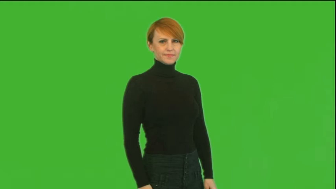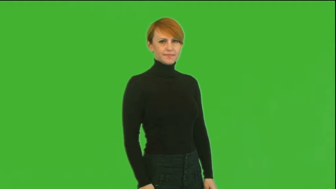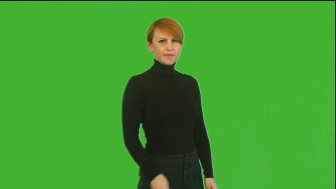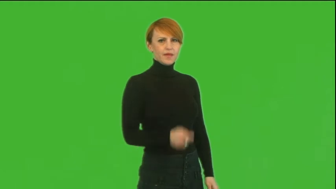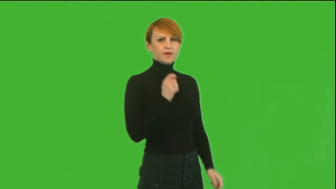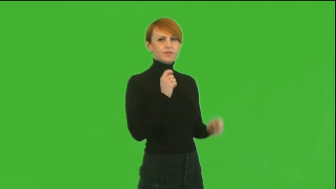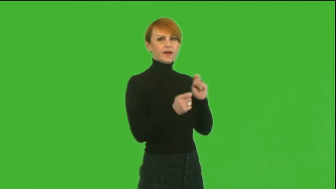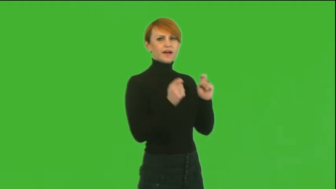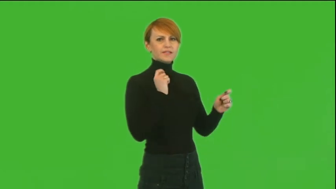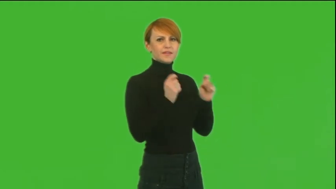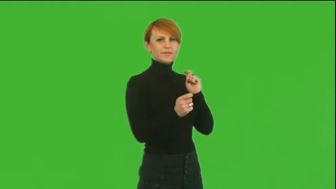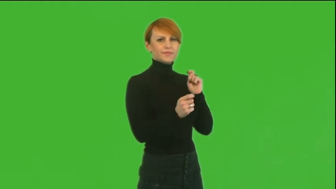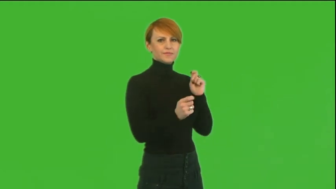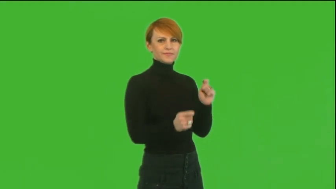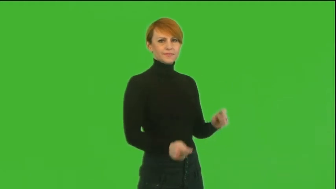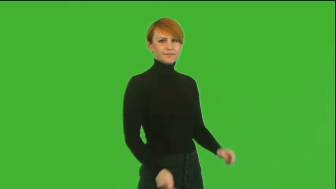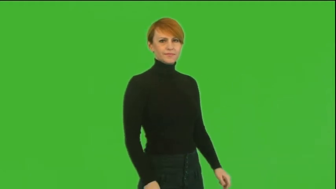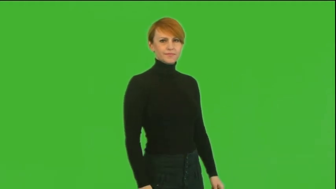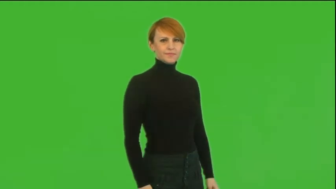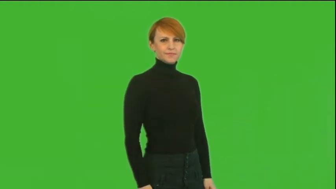wakacje